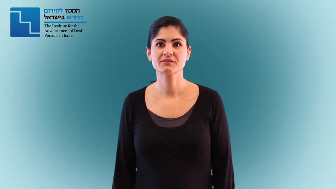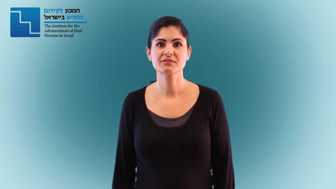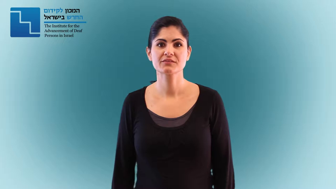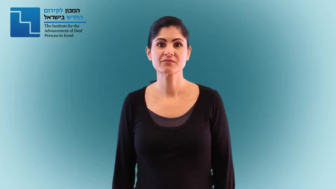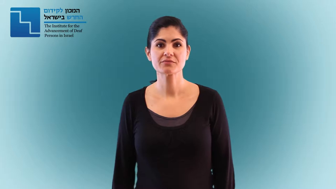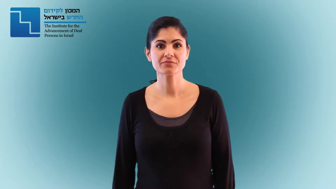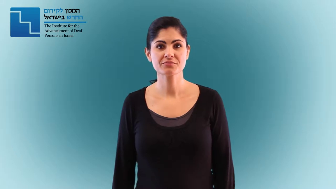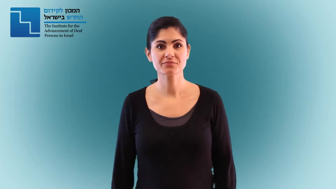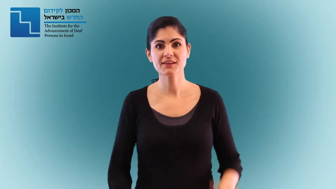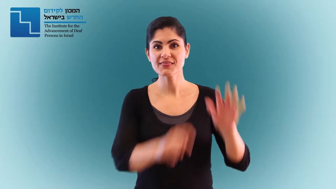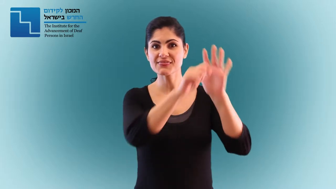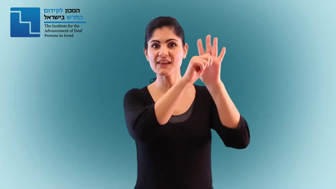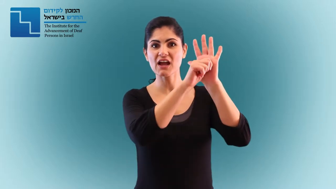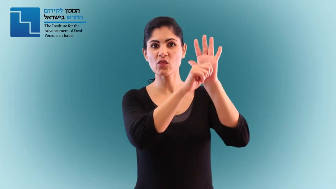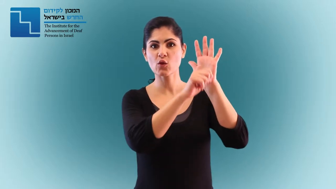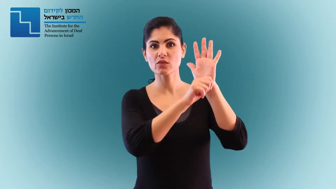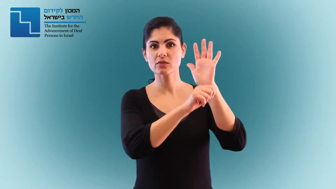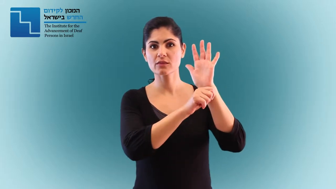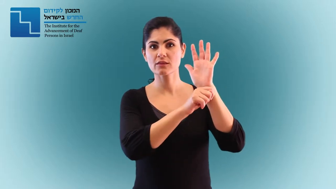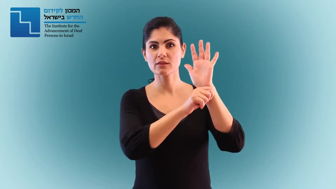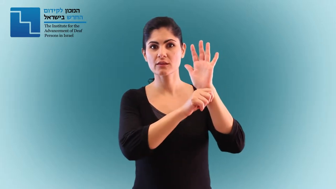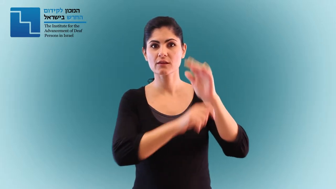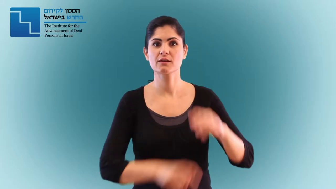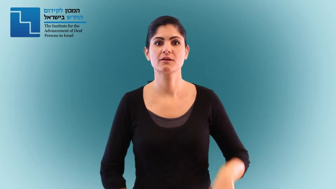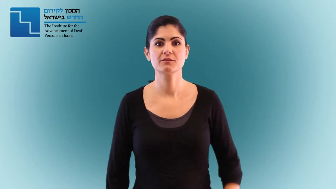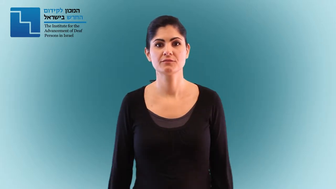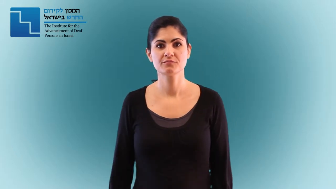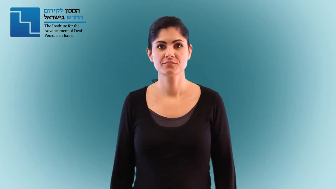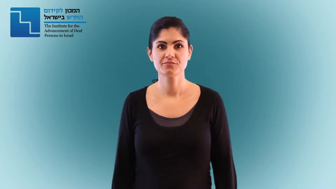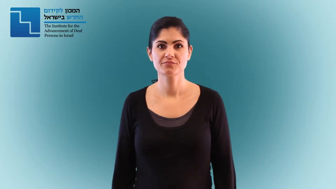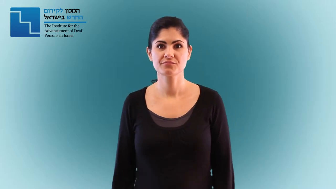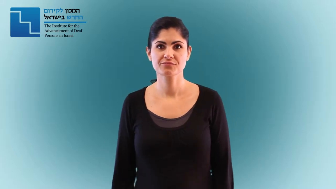תקנון